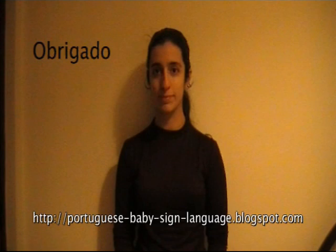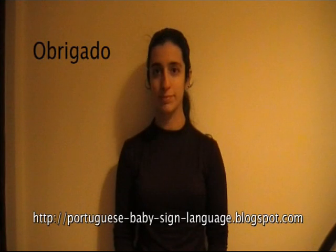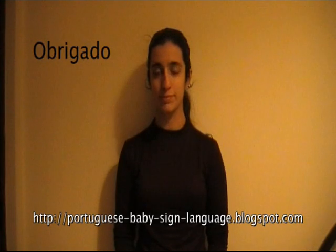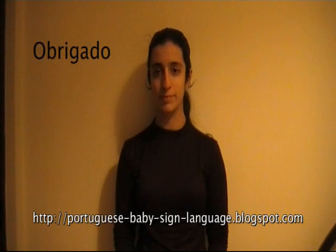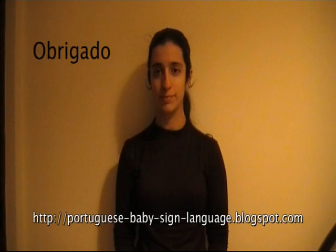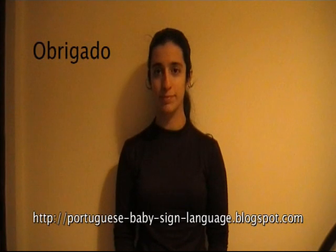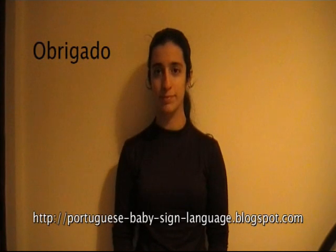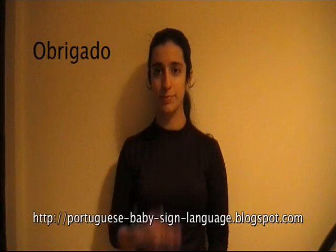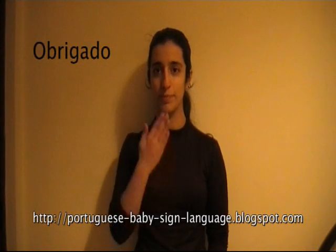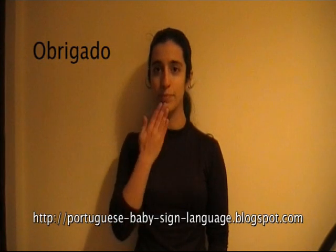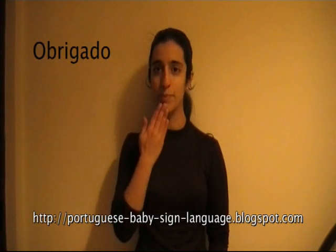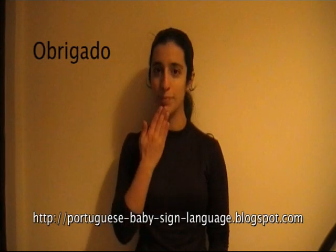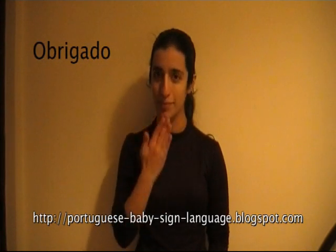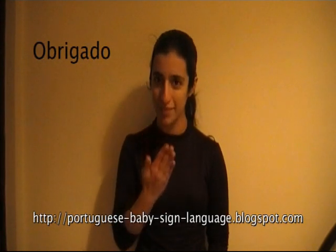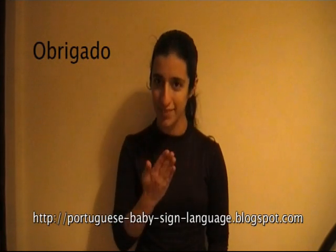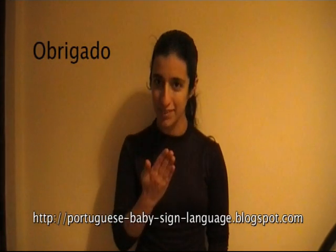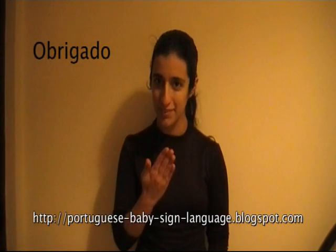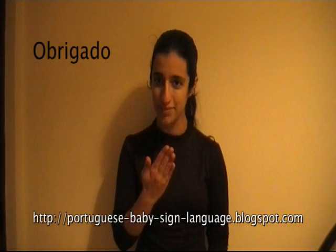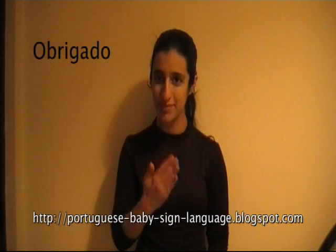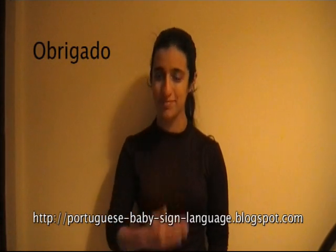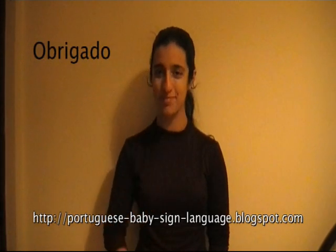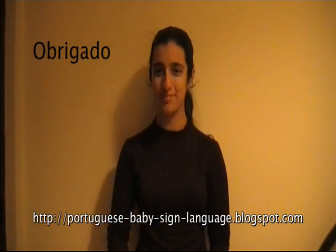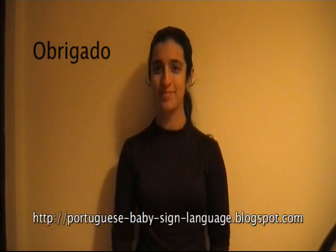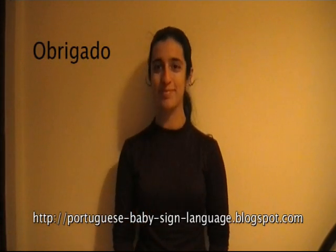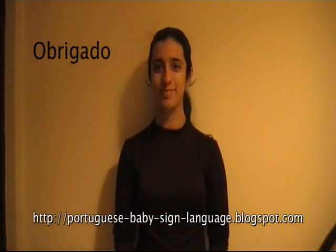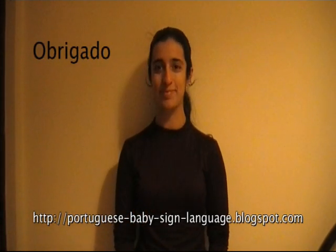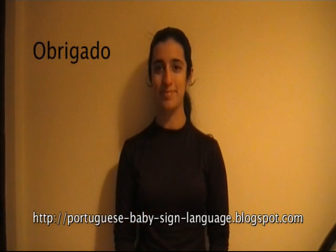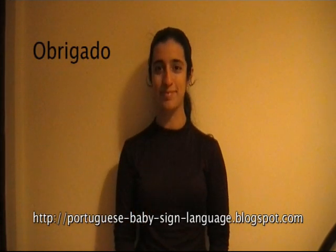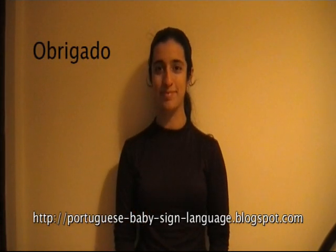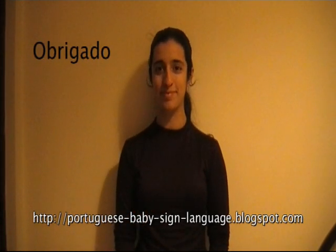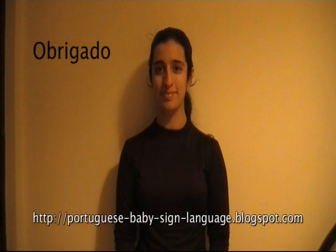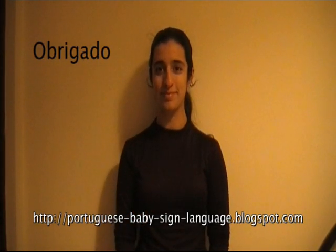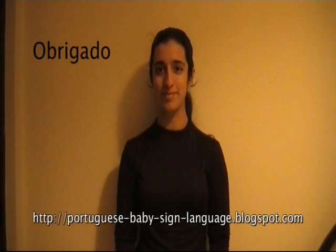obrigado